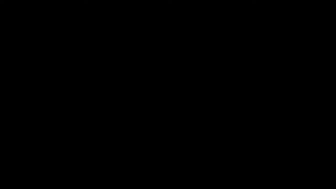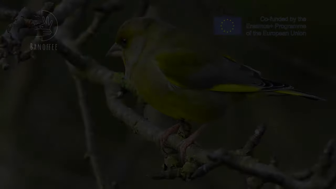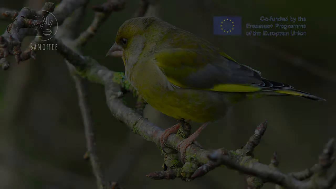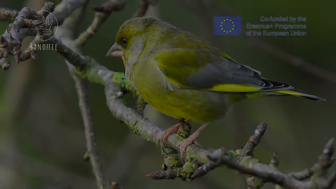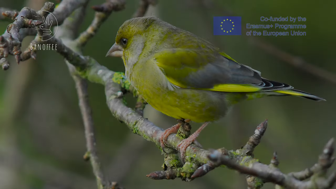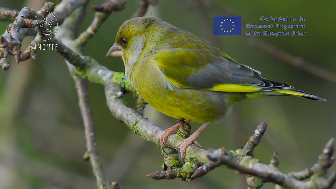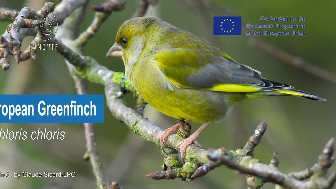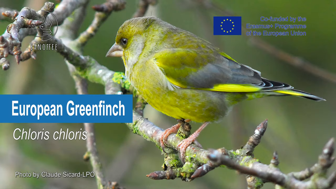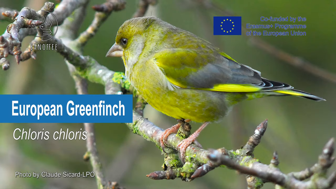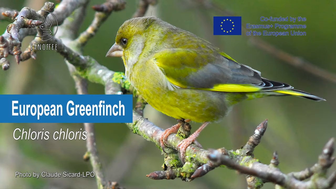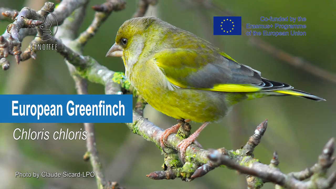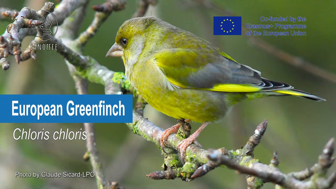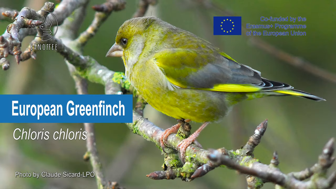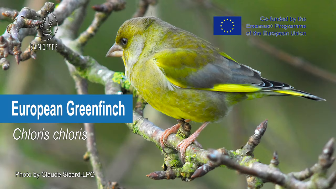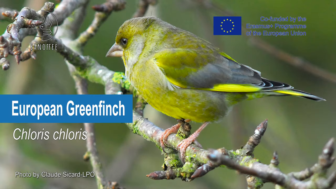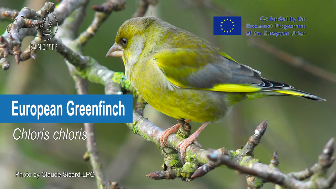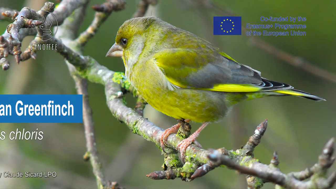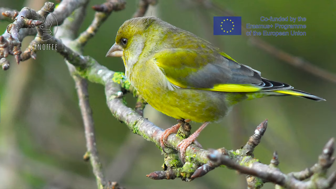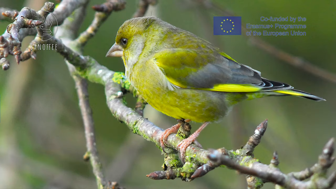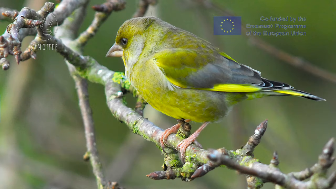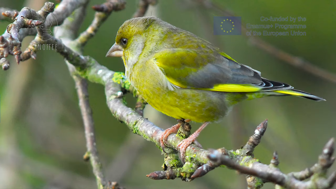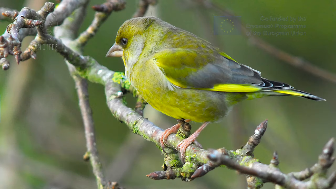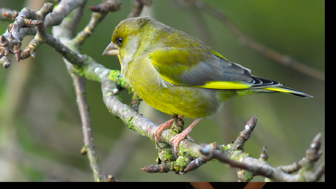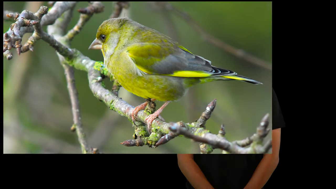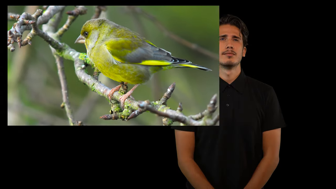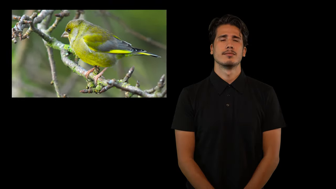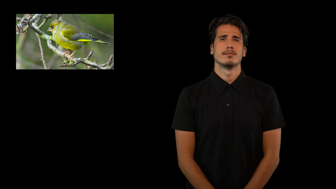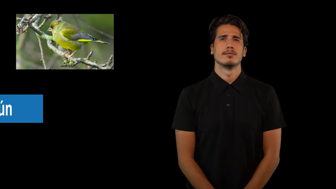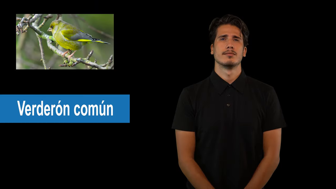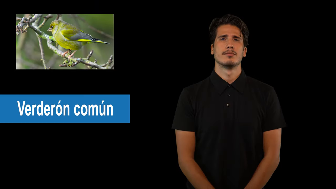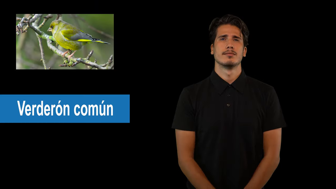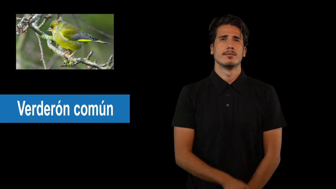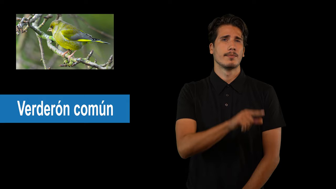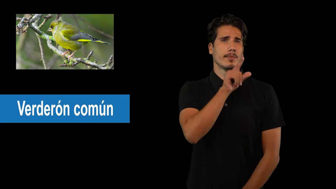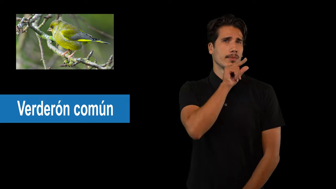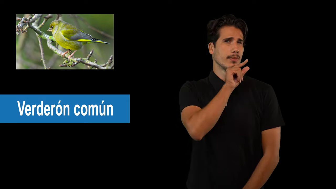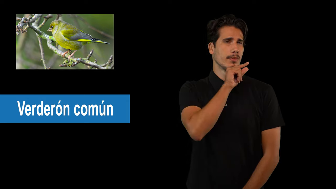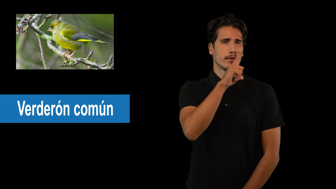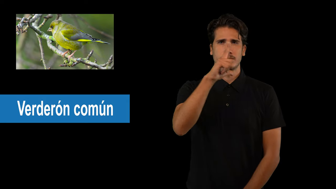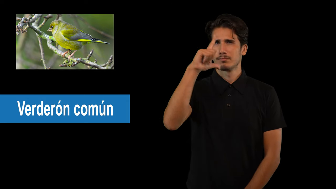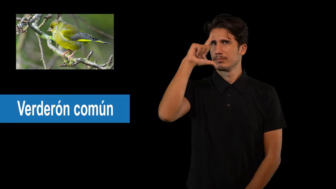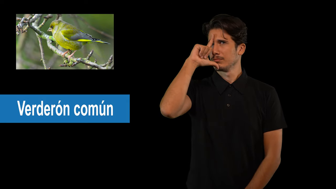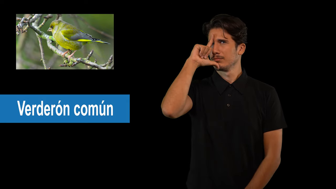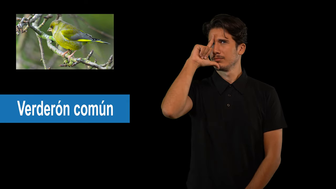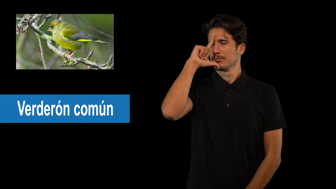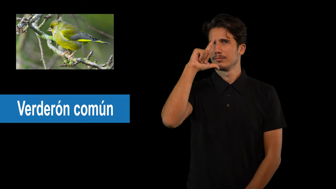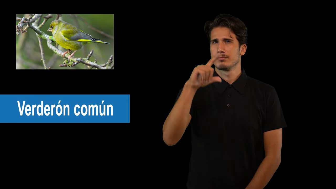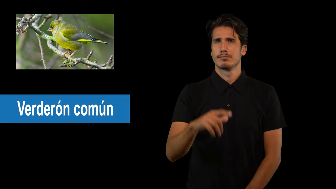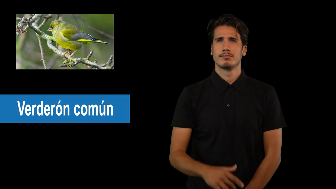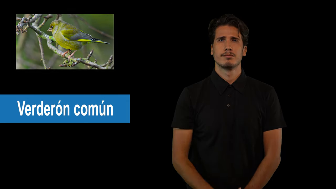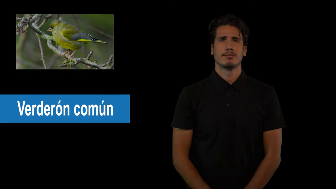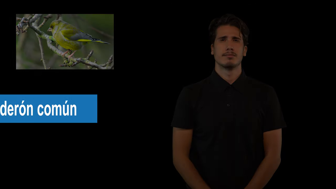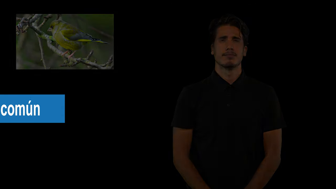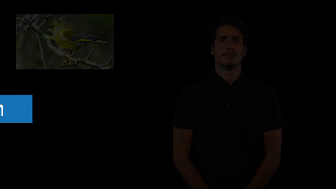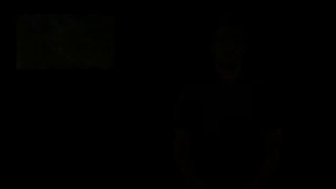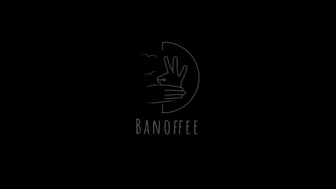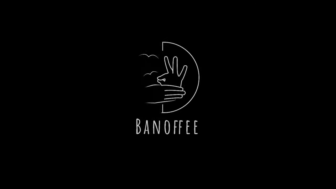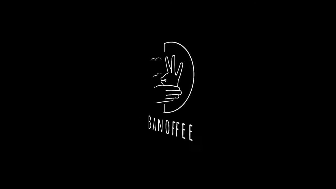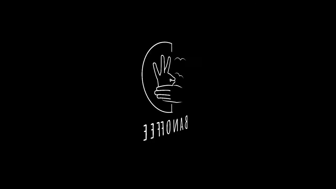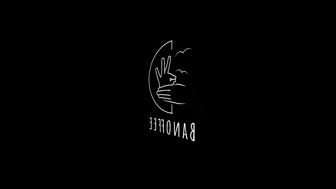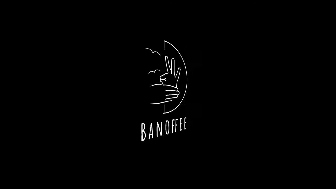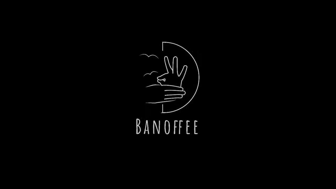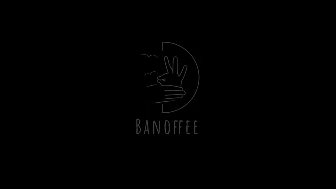Verderón común